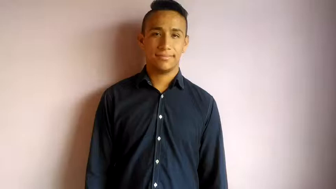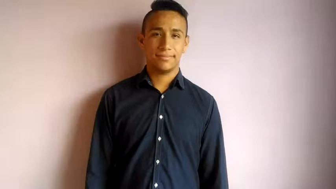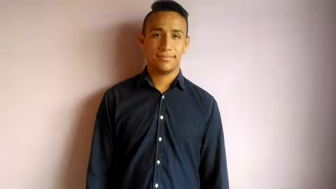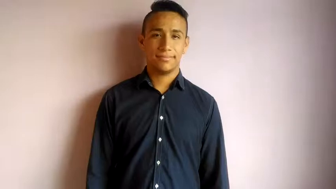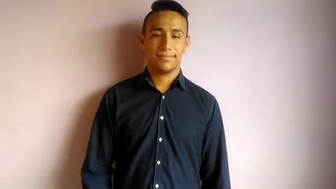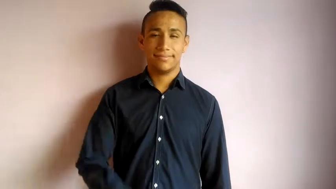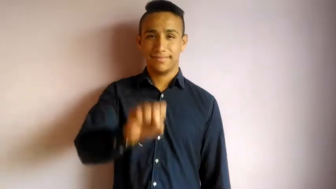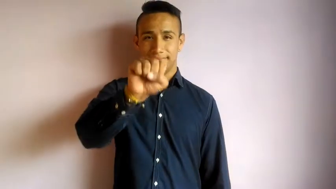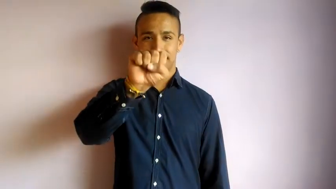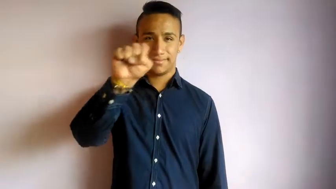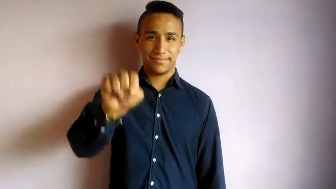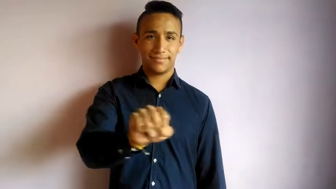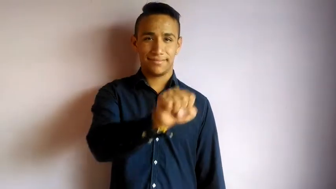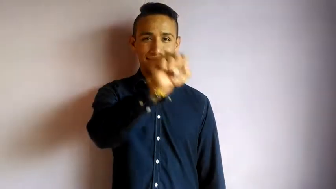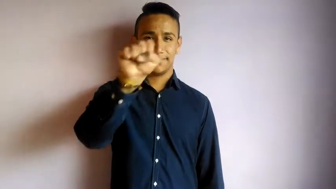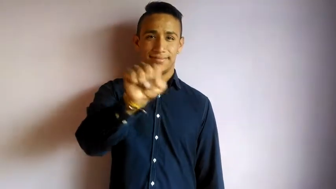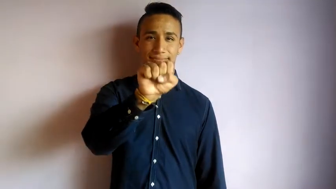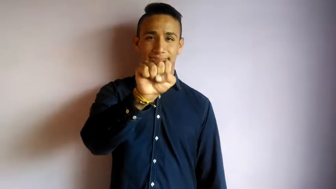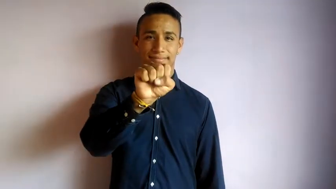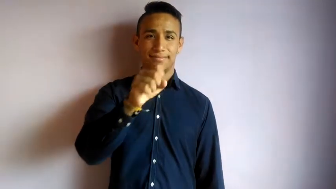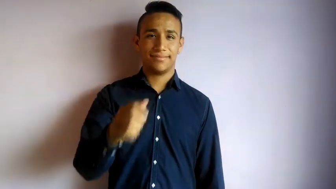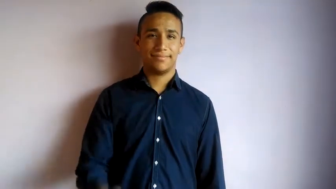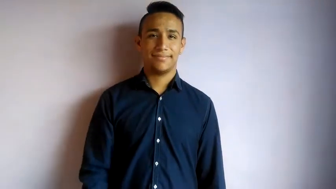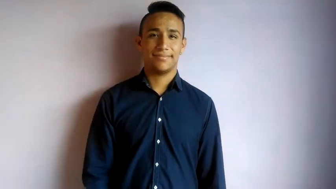sabado